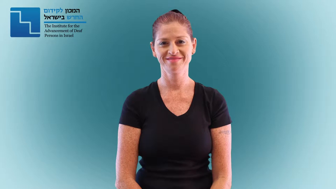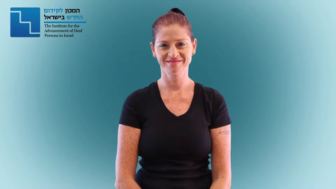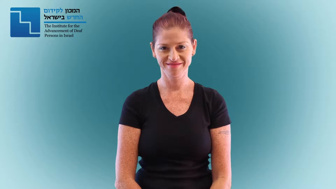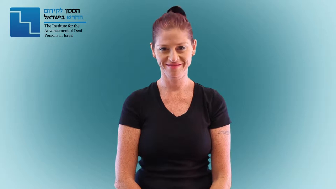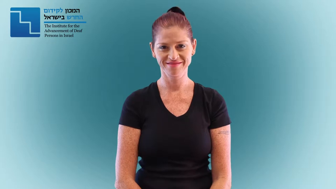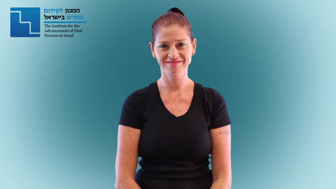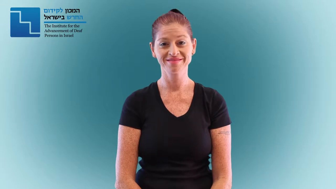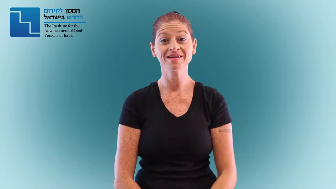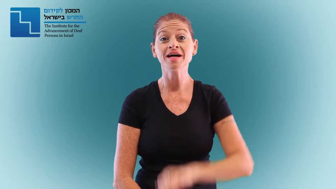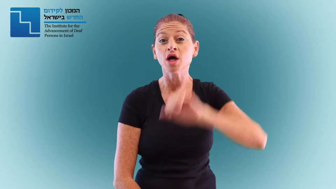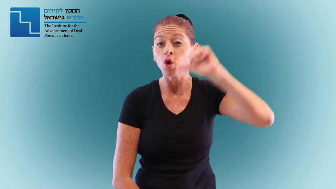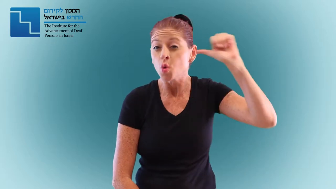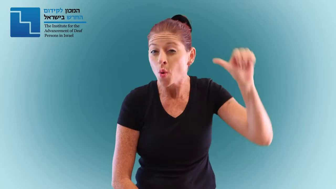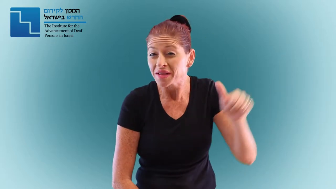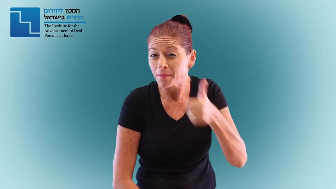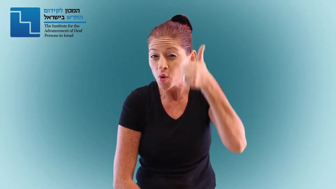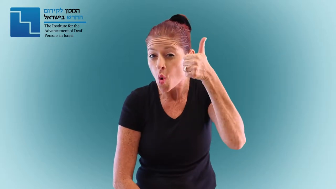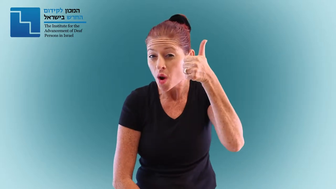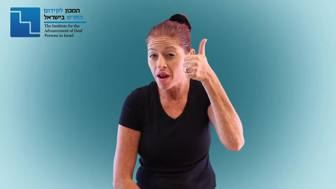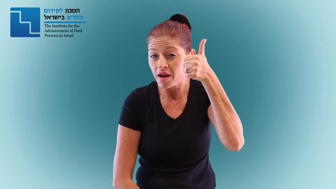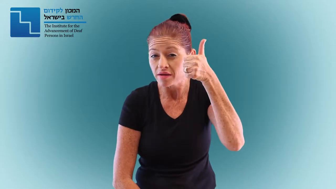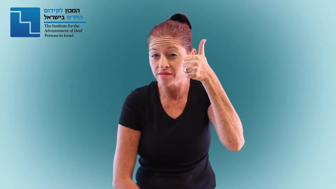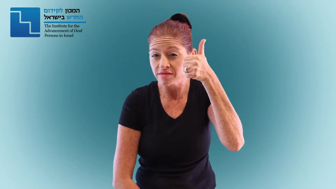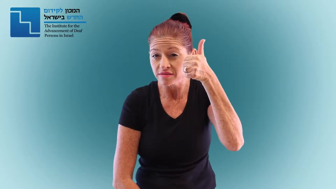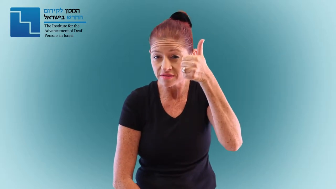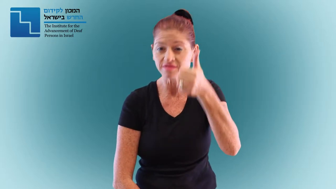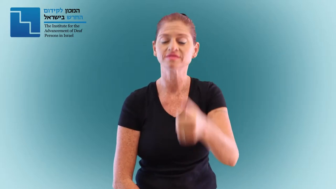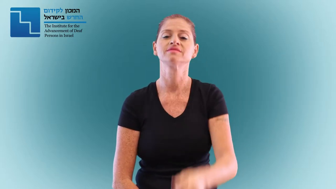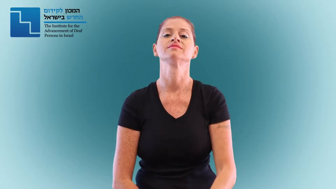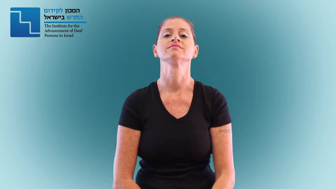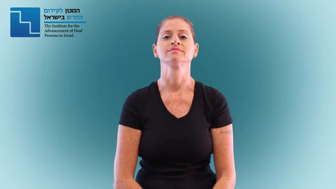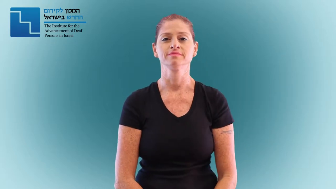קודם